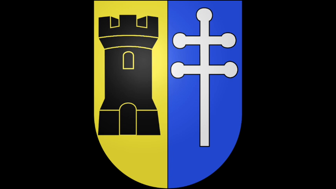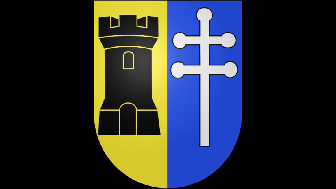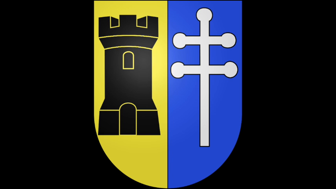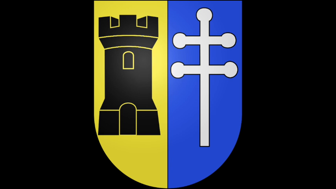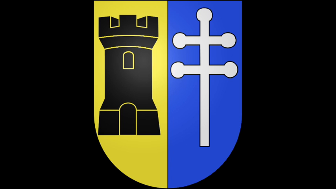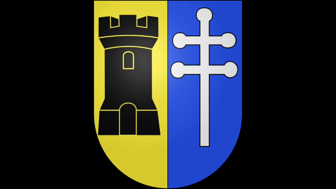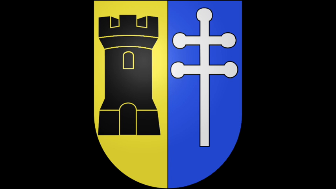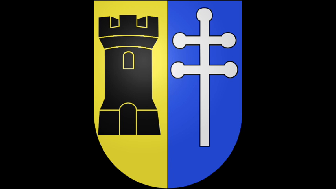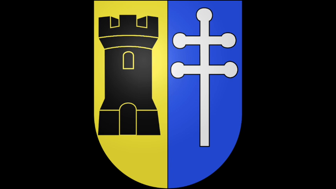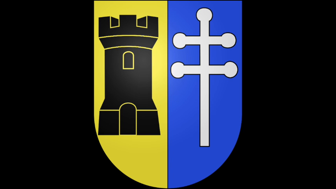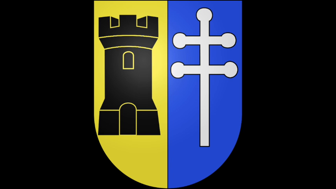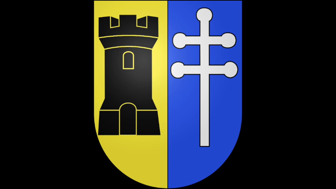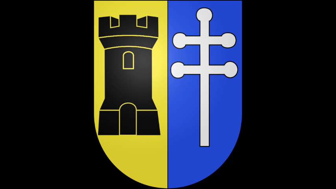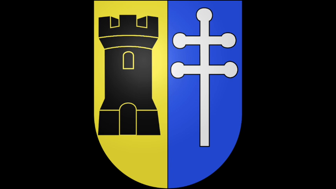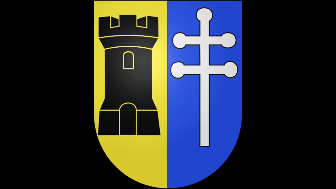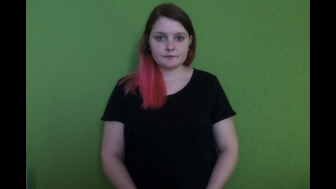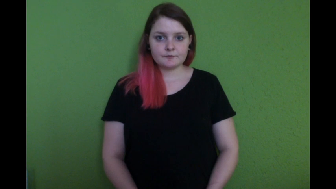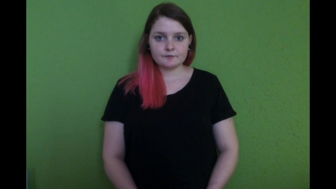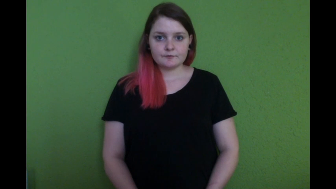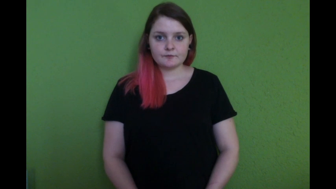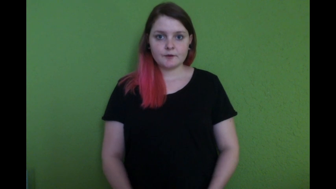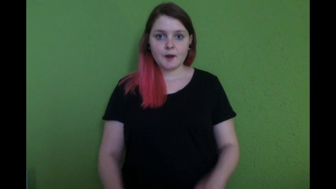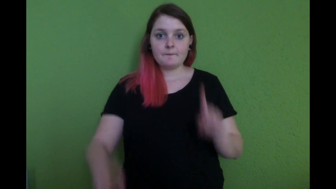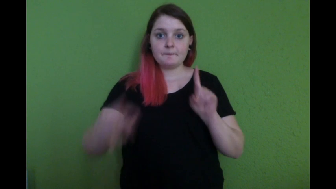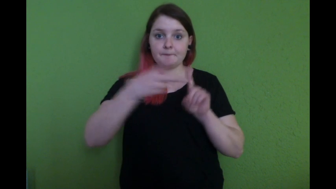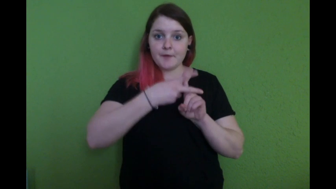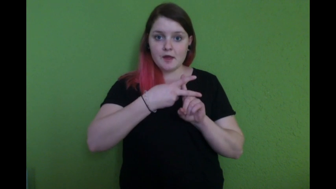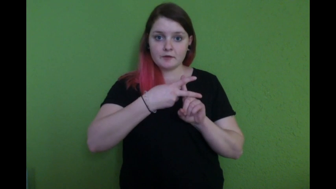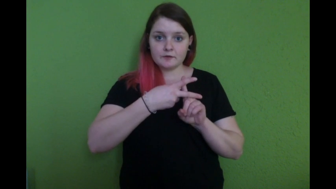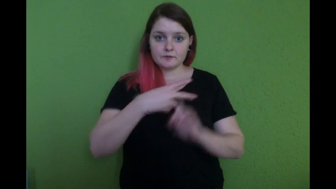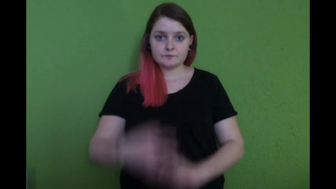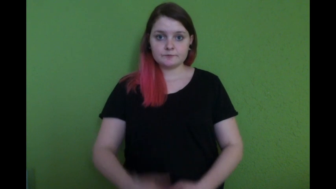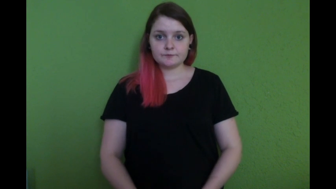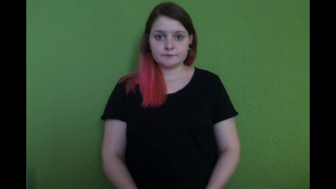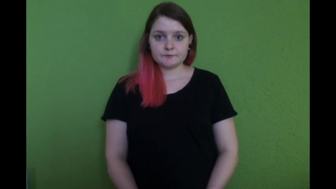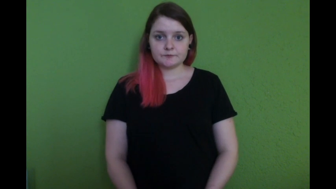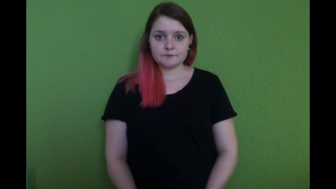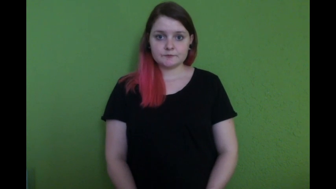Baar